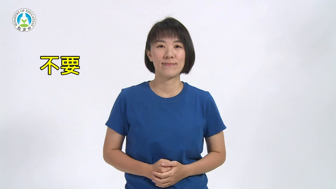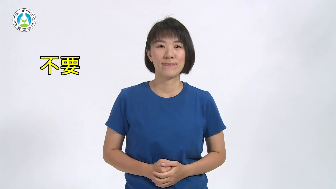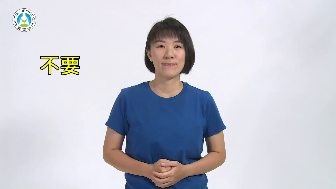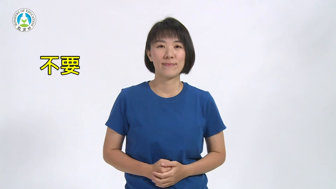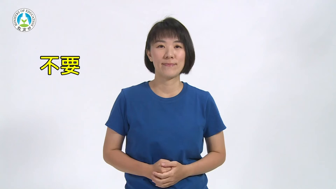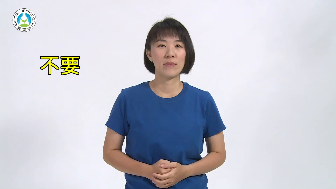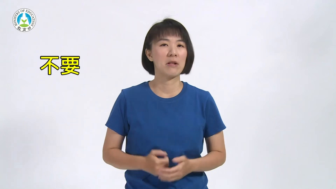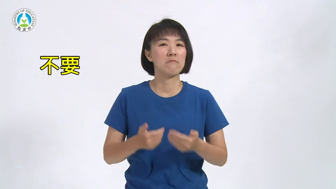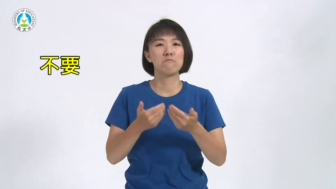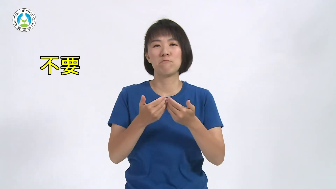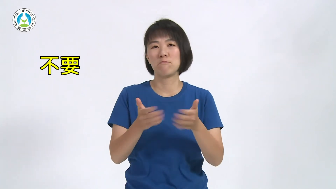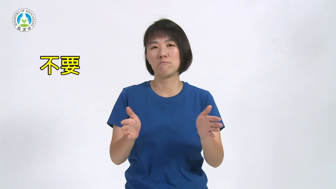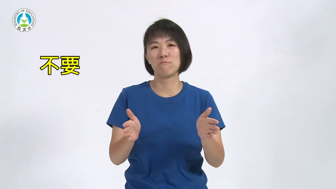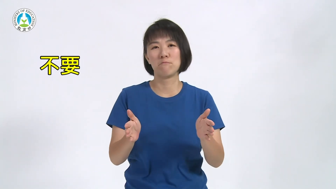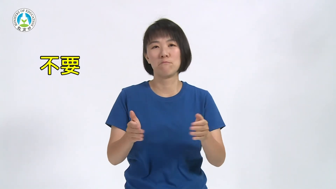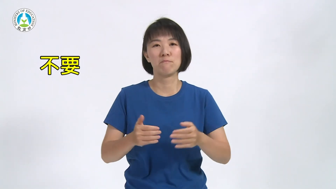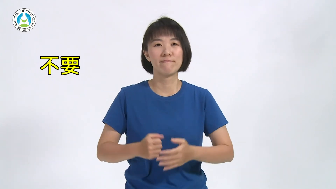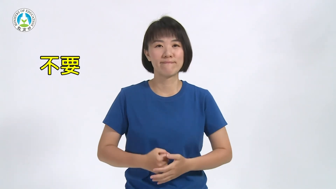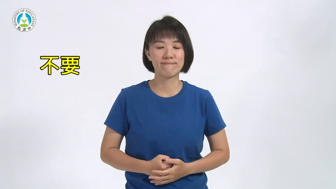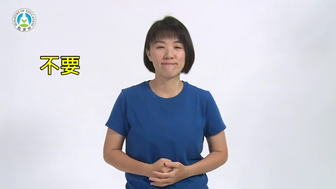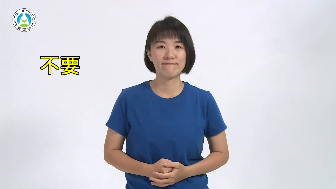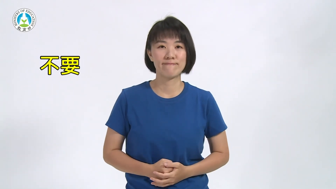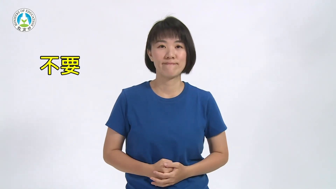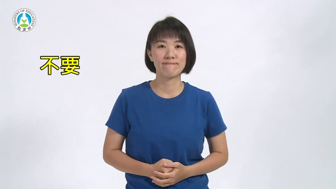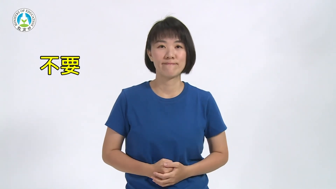不要